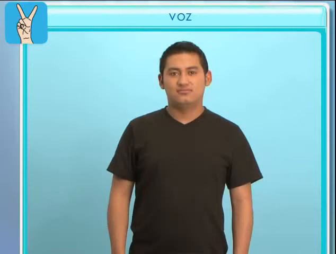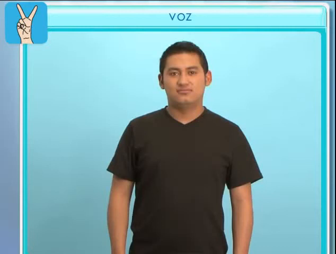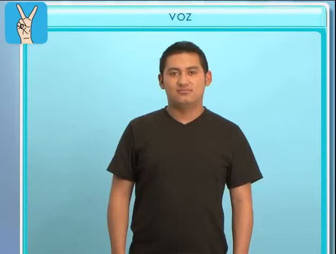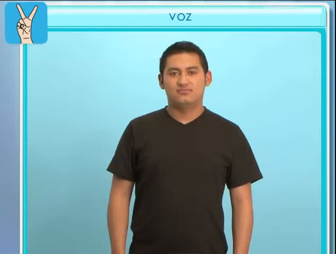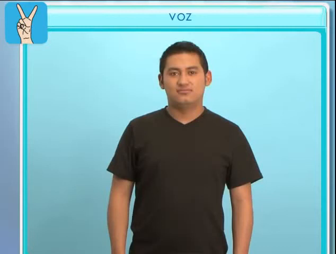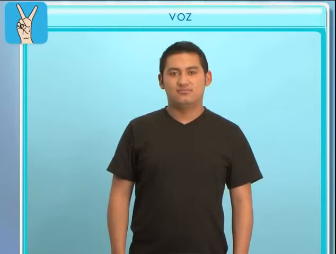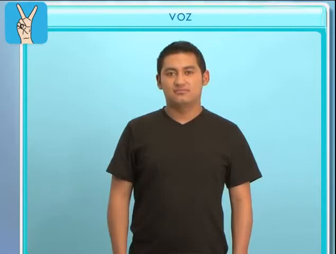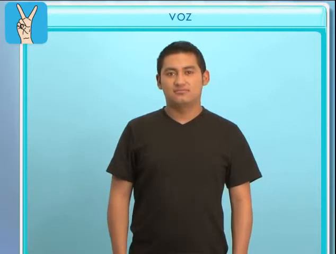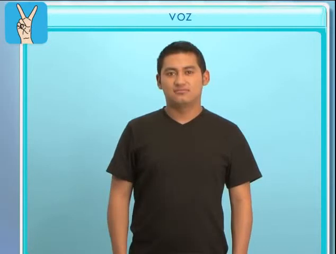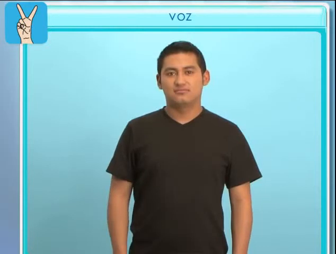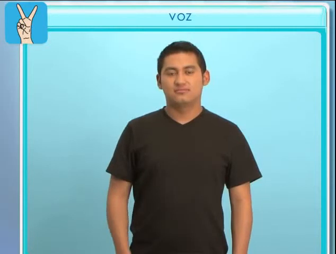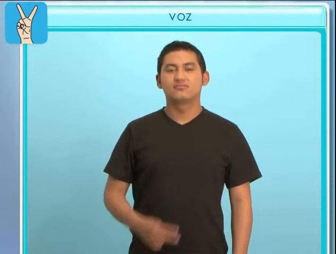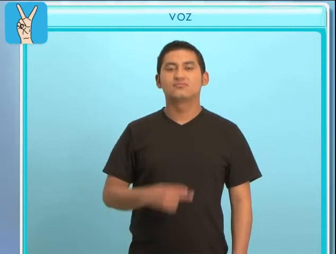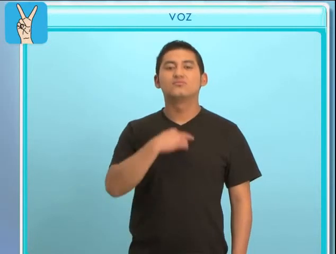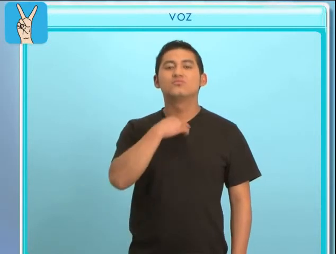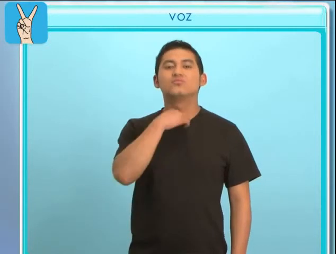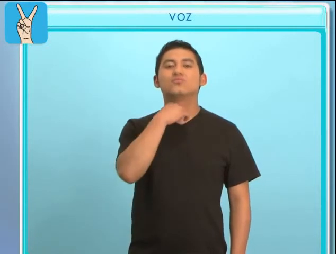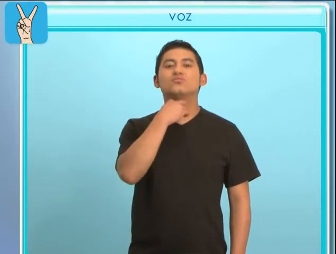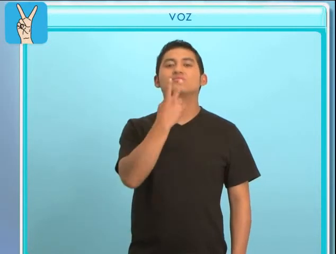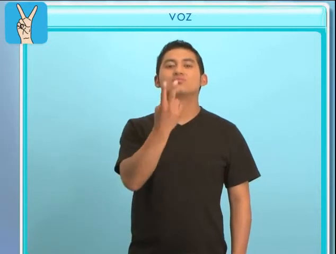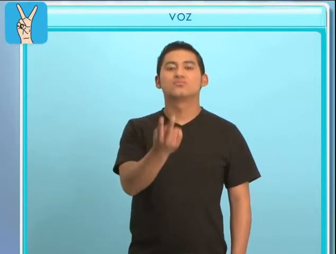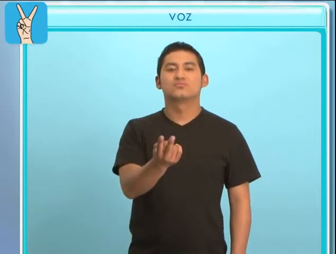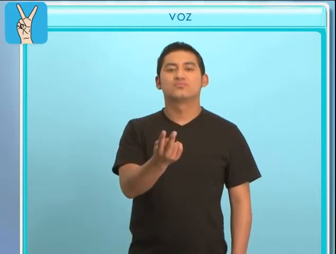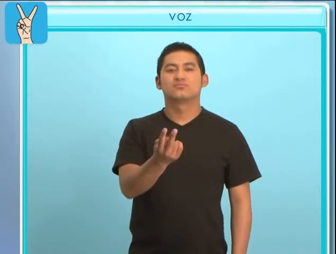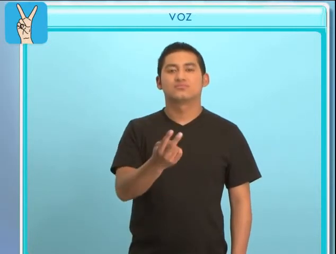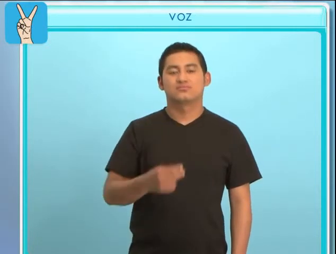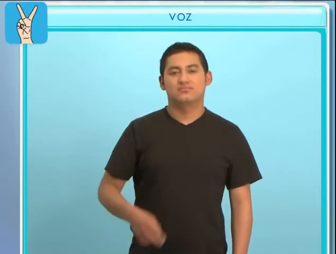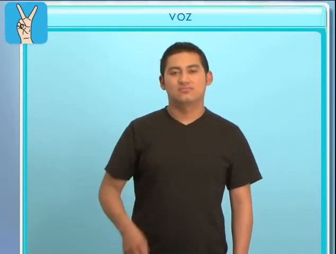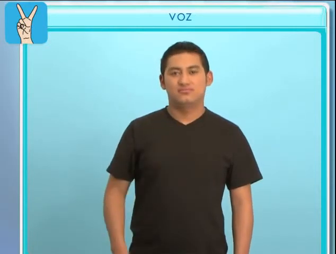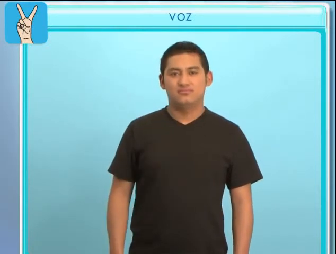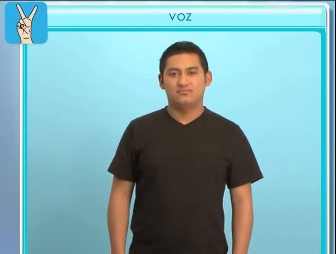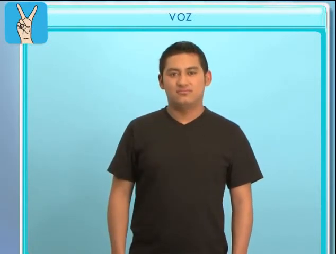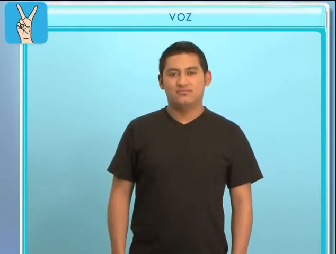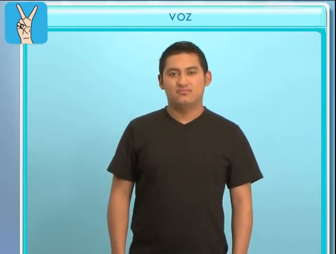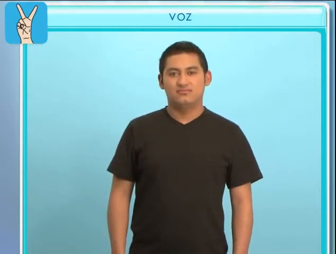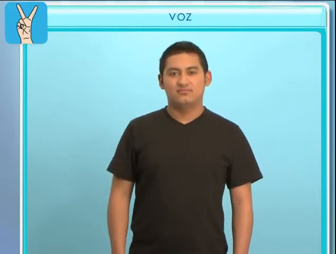VOZ